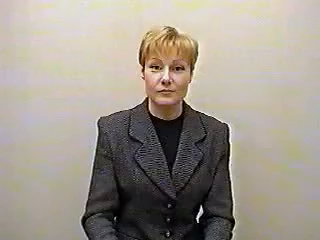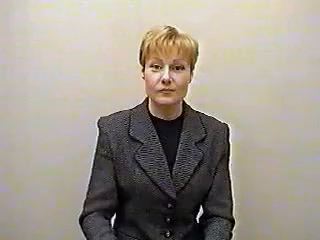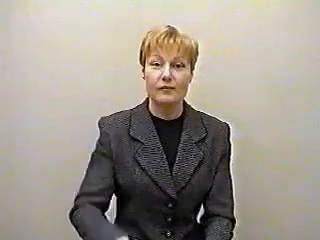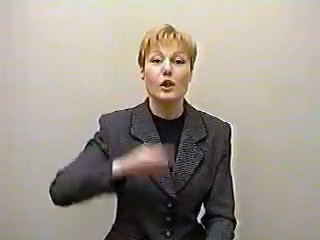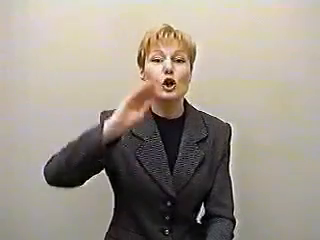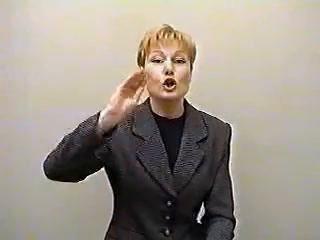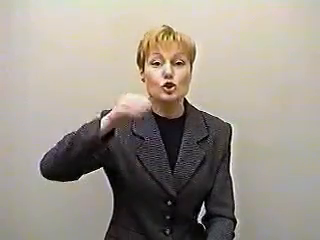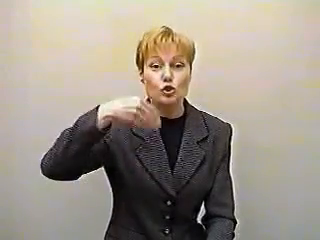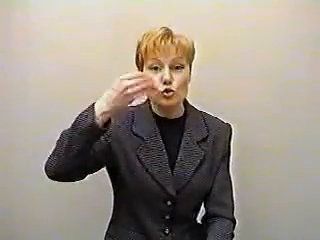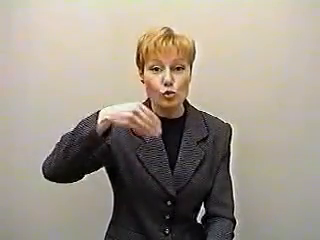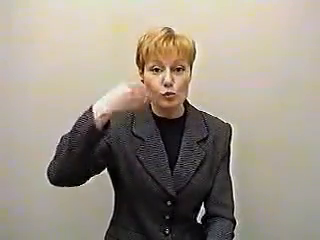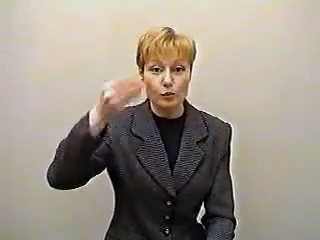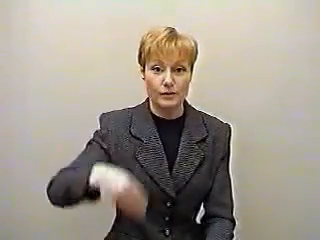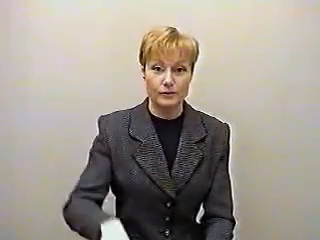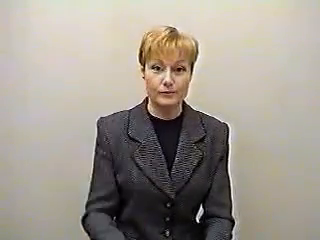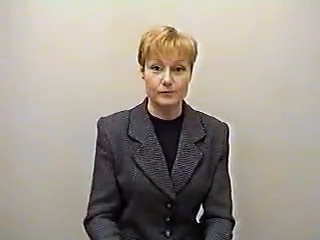суп